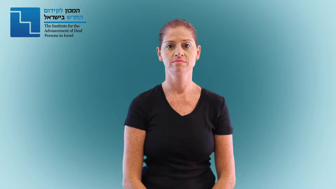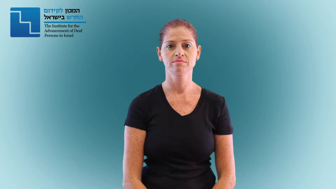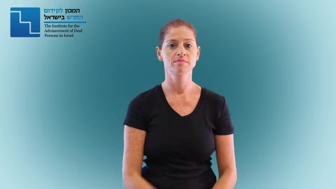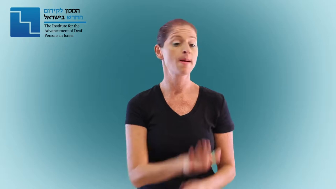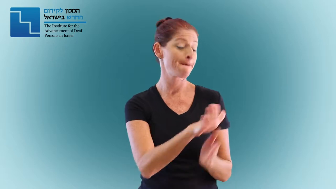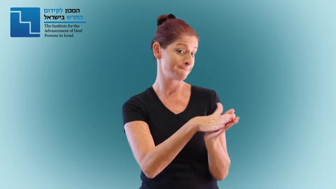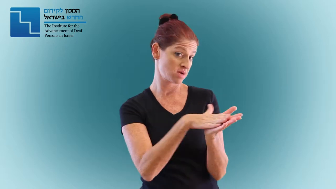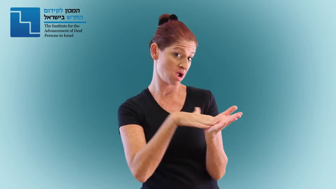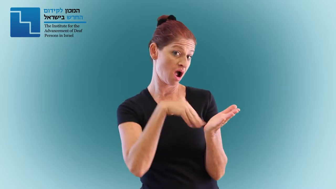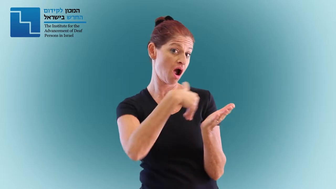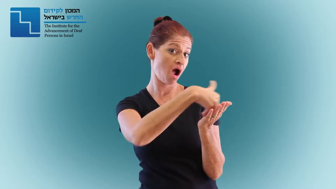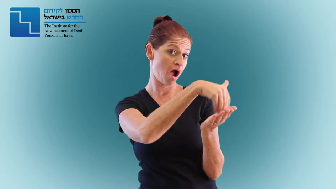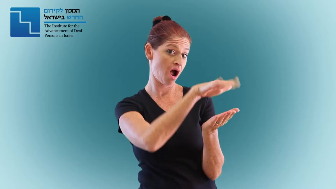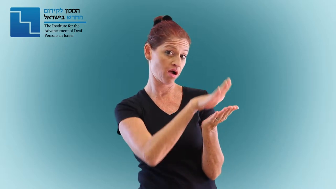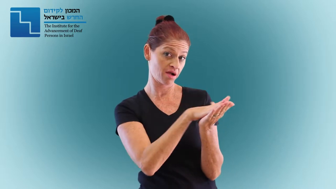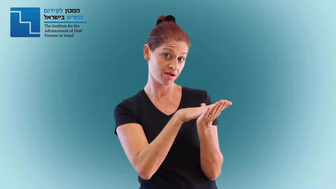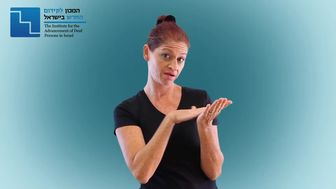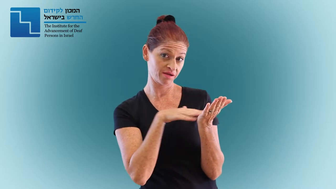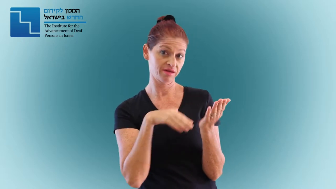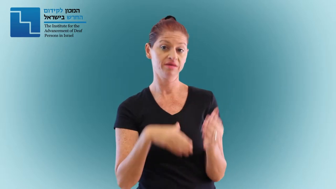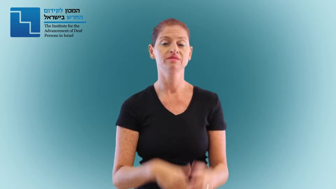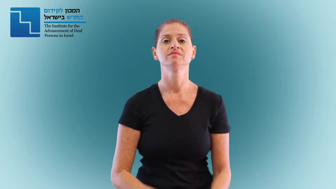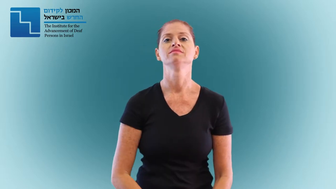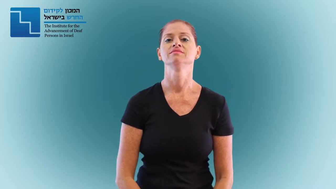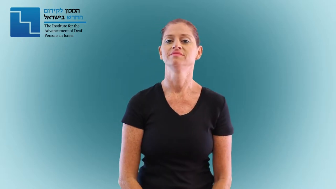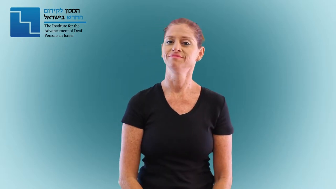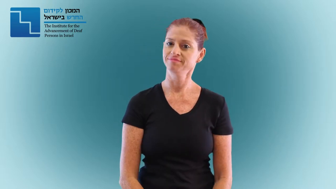למרוח